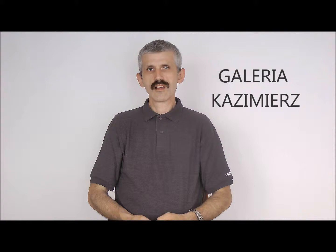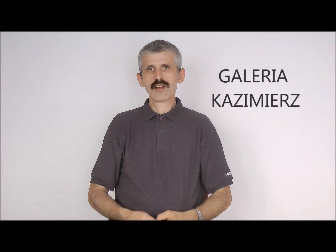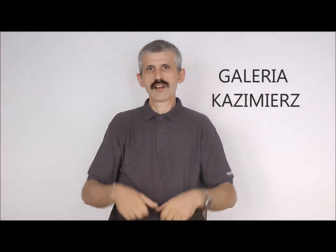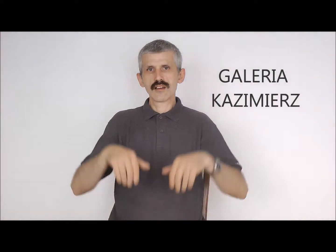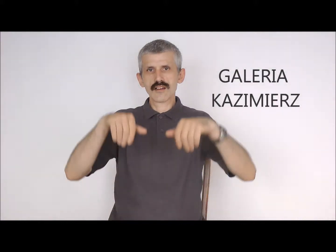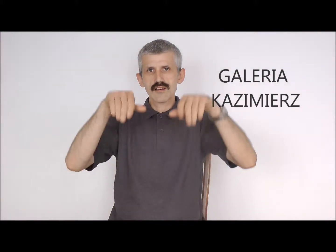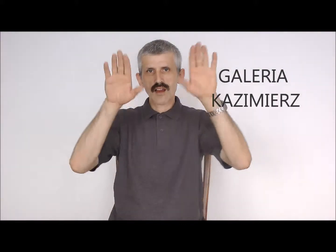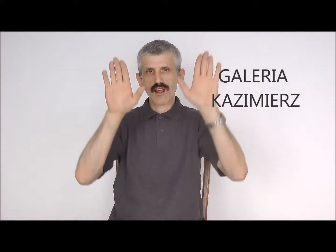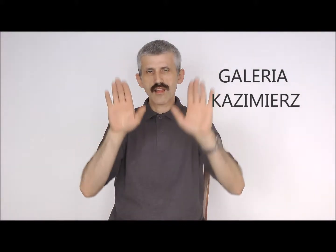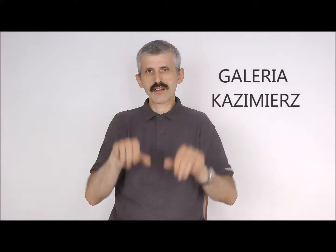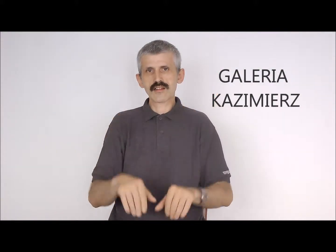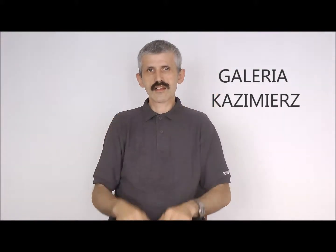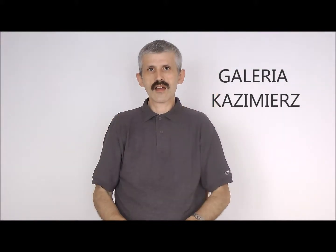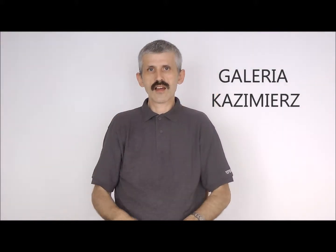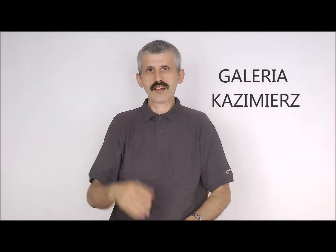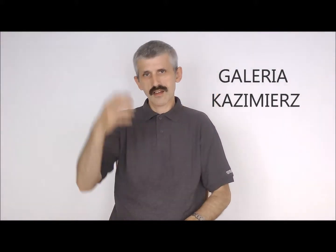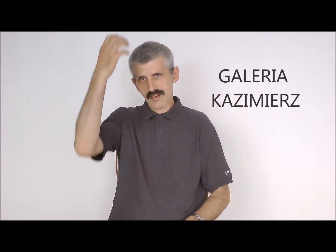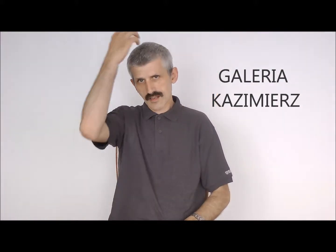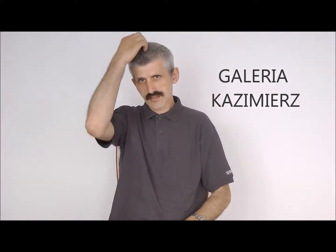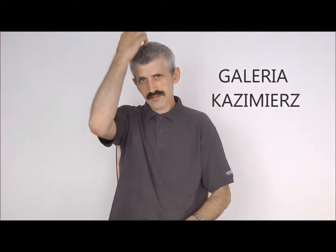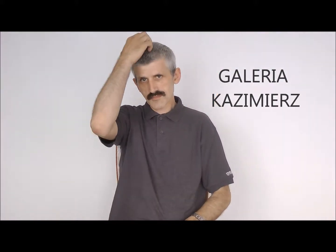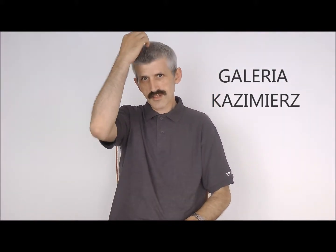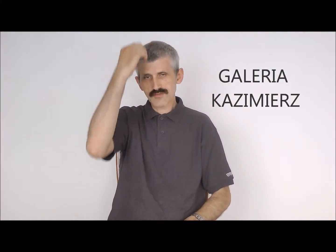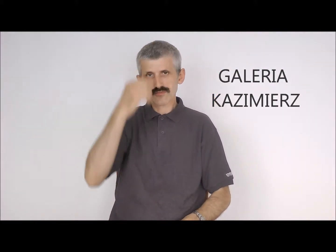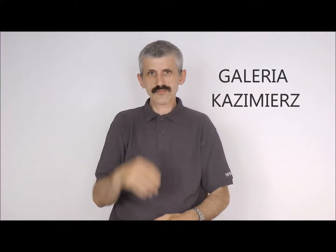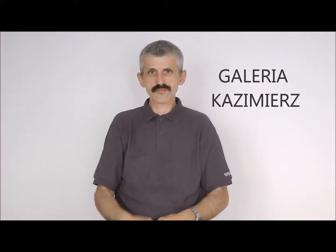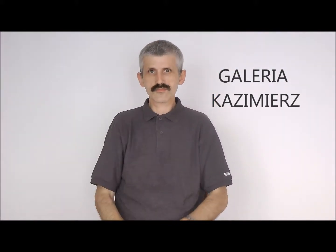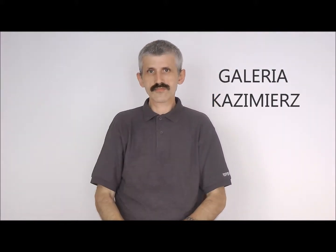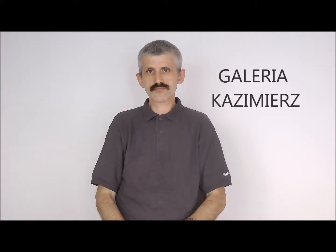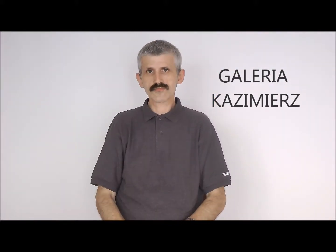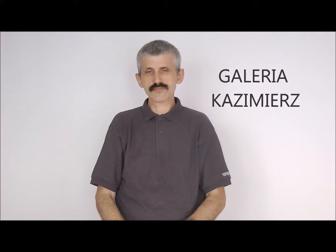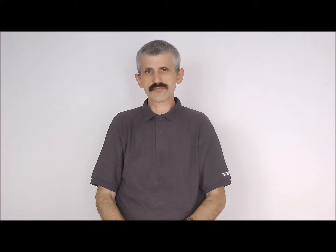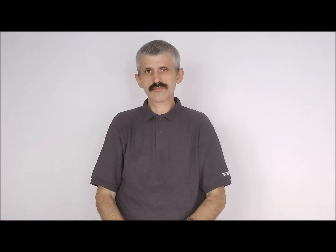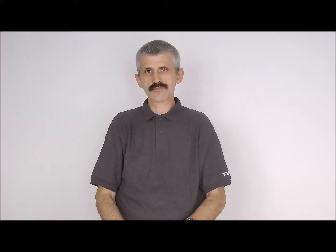GALERIA KAZIMIERZ